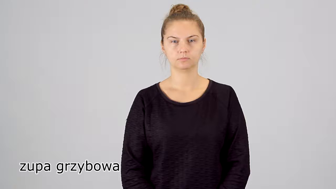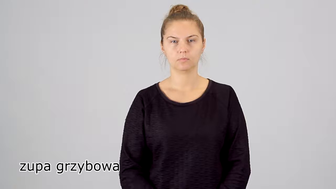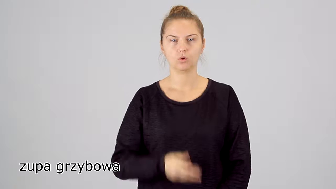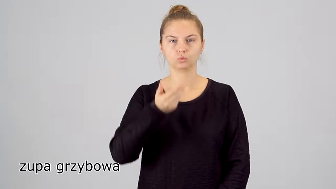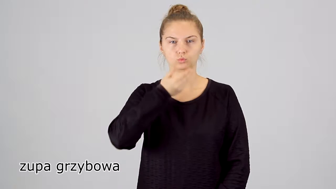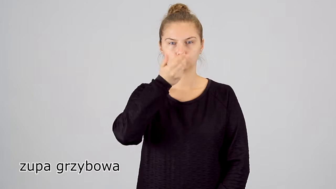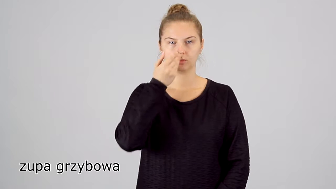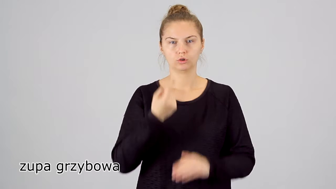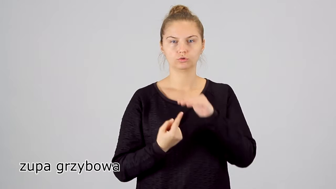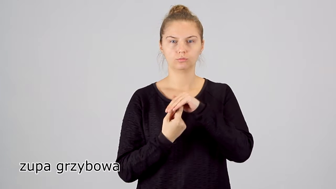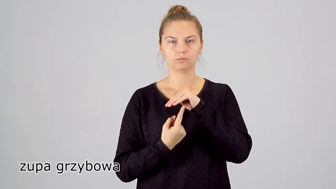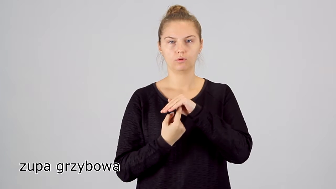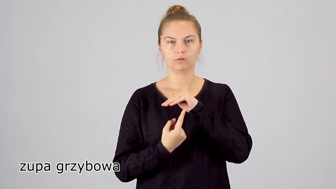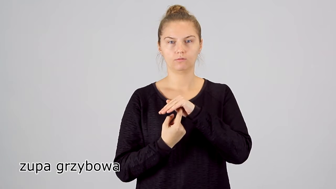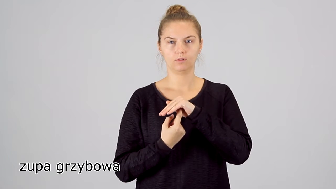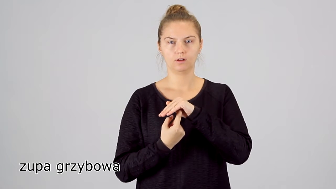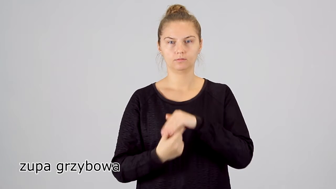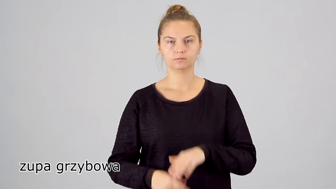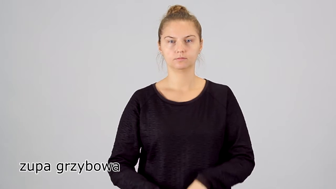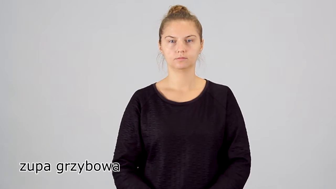zupa grzybowa